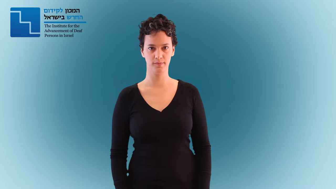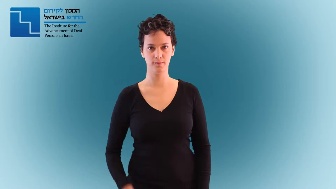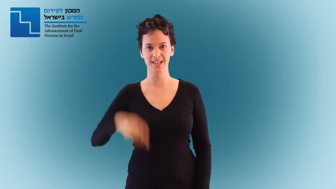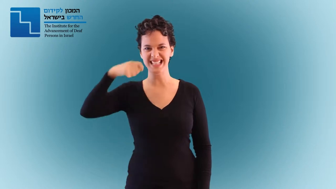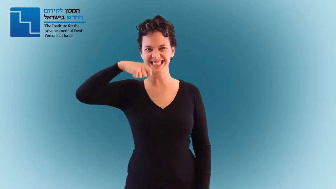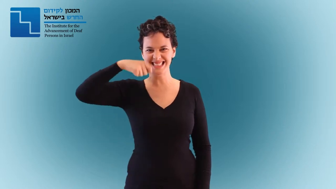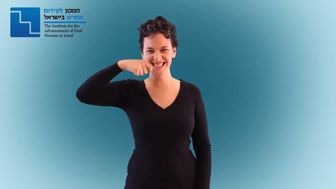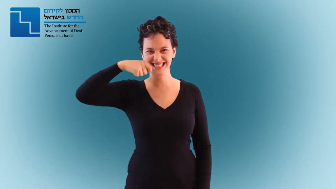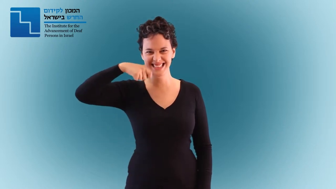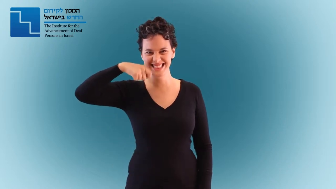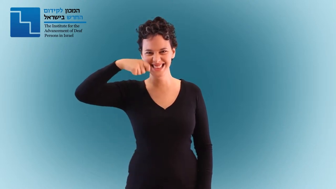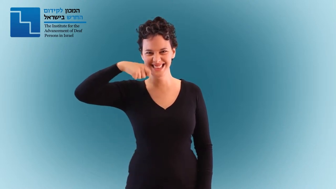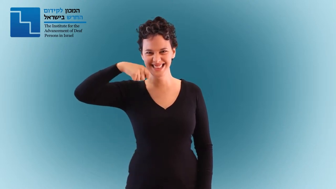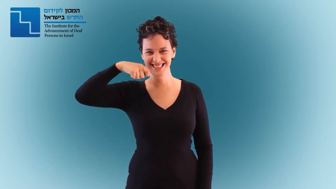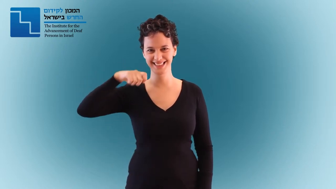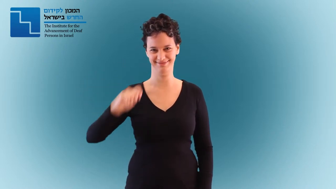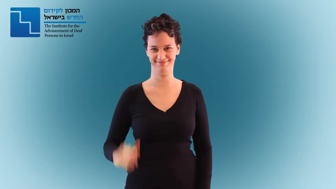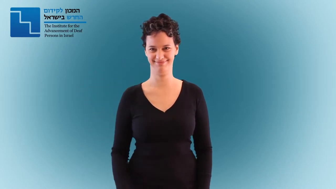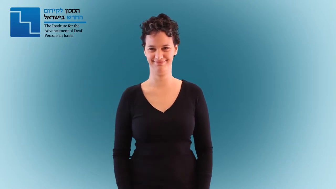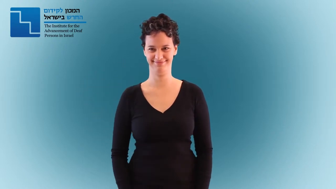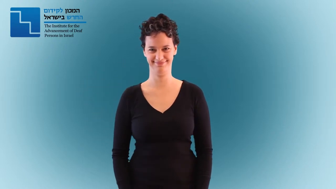לצחצח (שיניים)